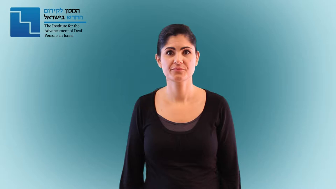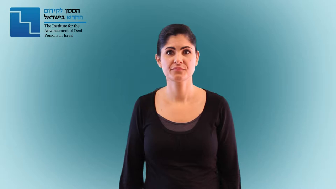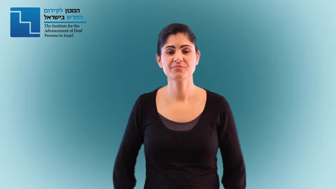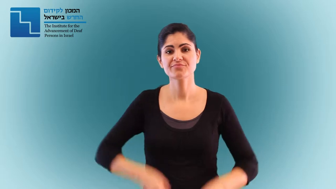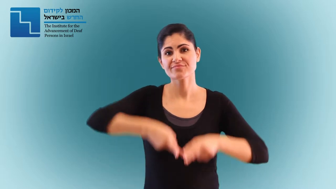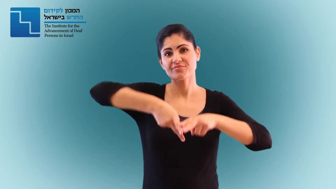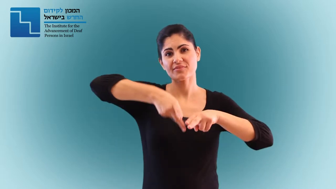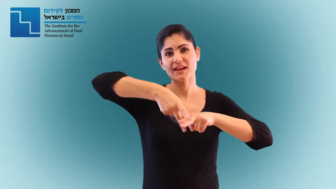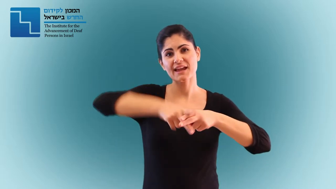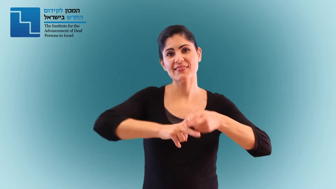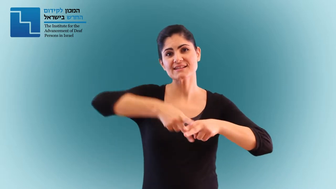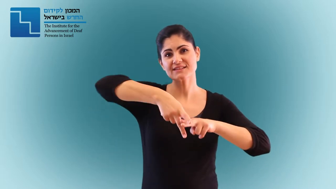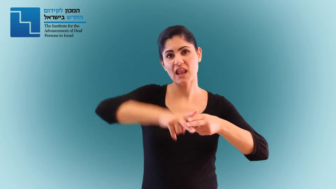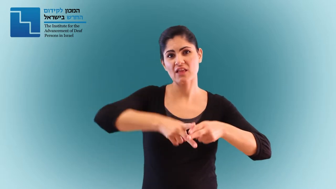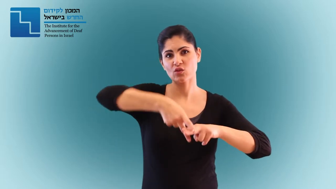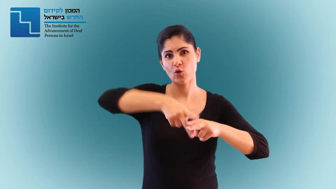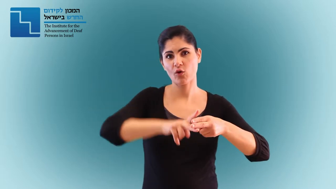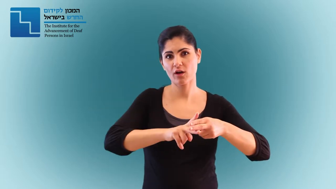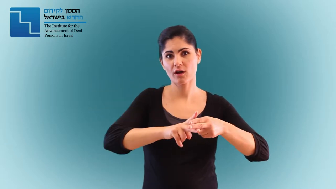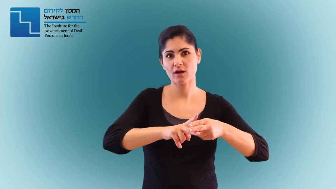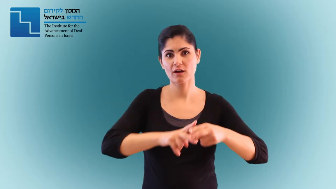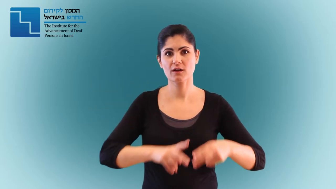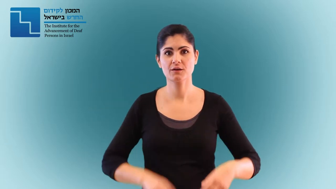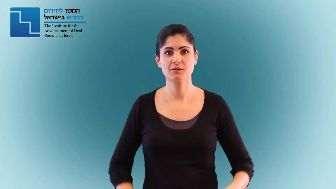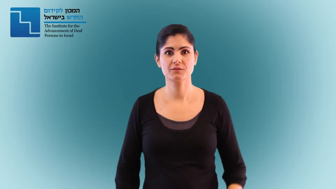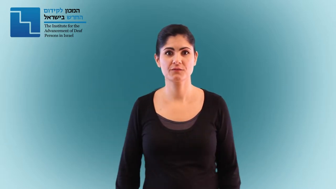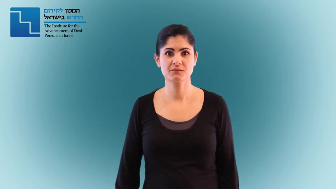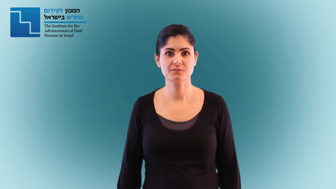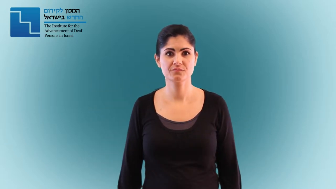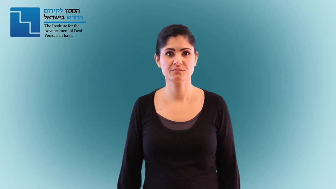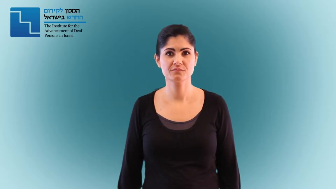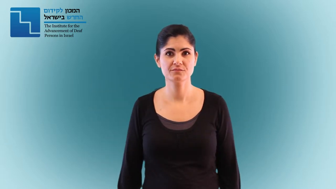אינסטלטור